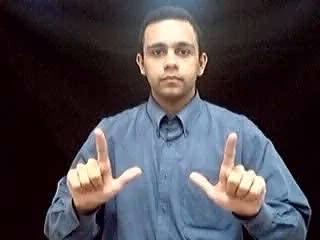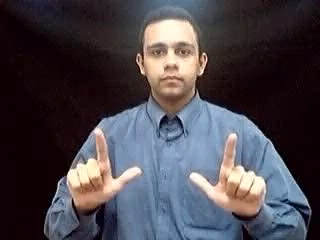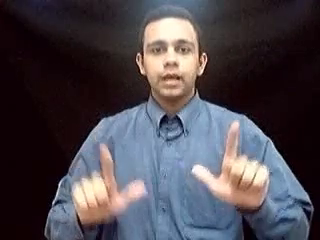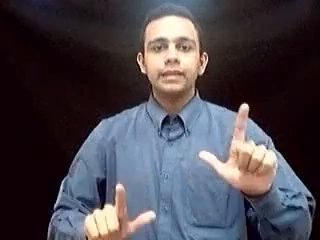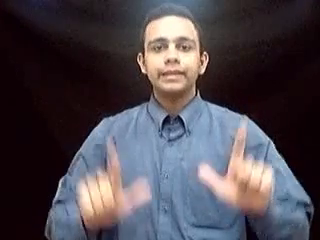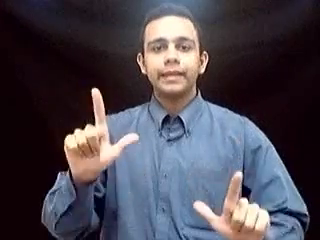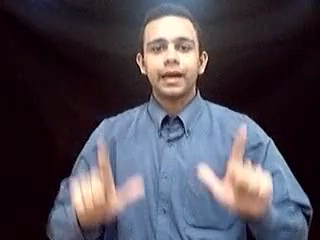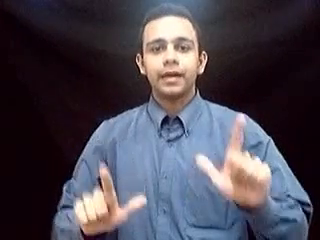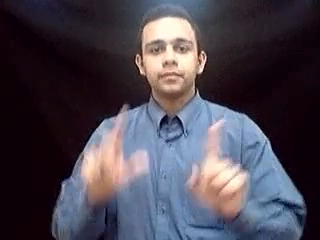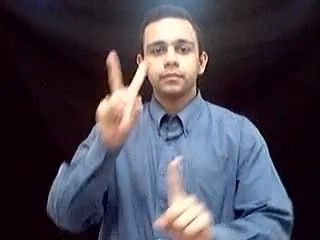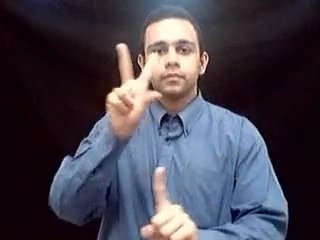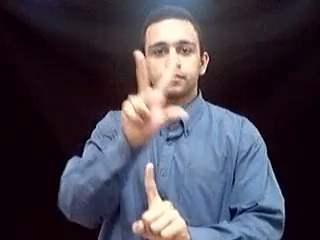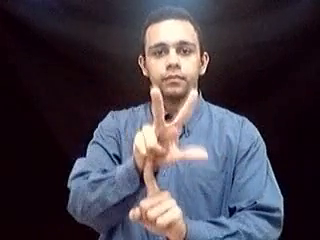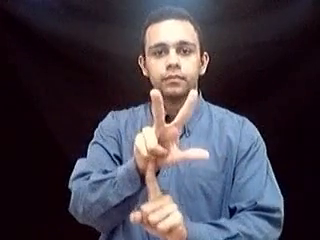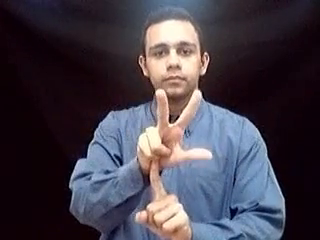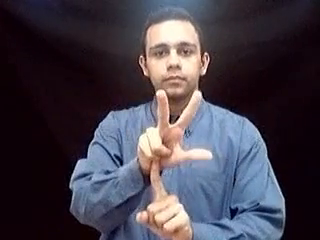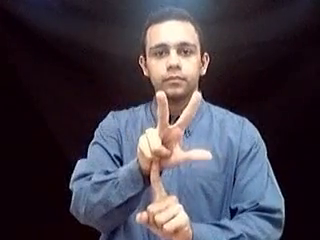antena